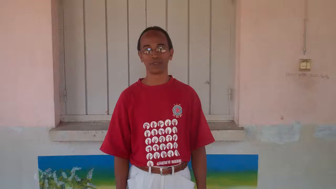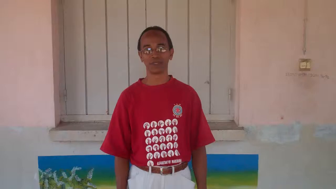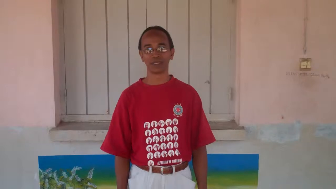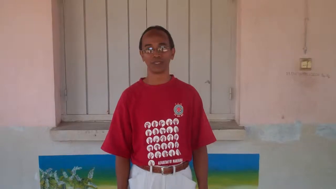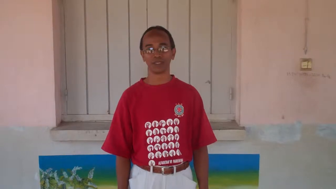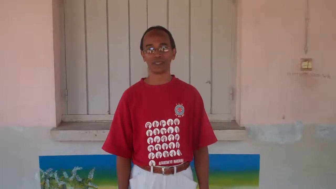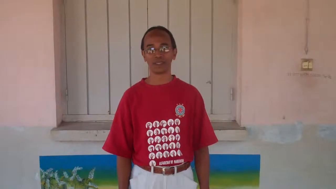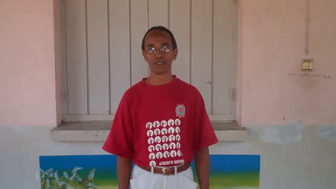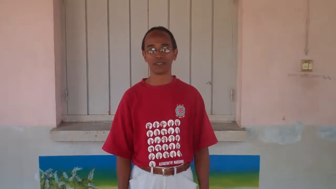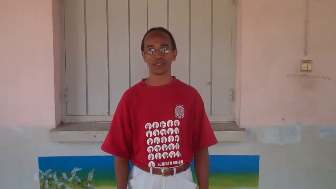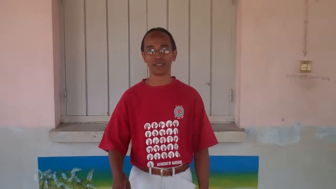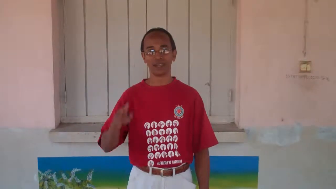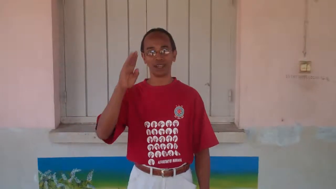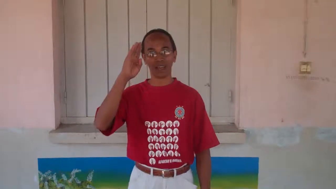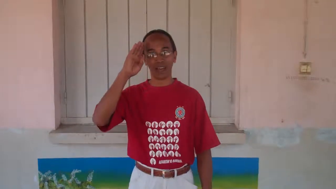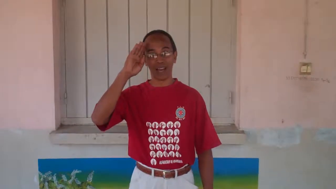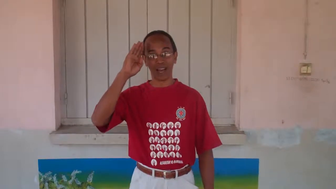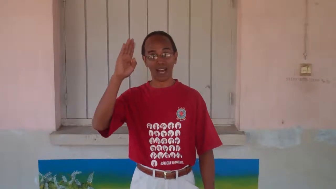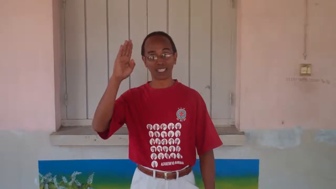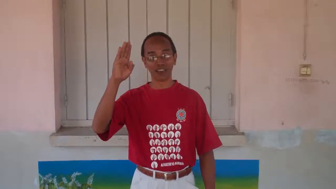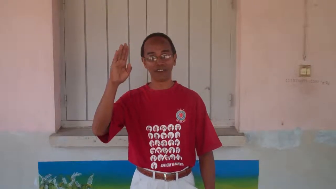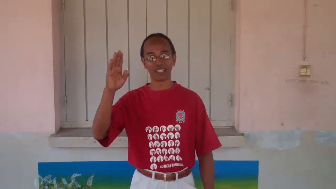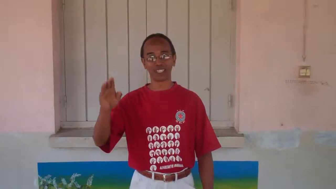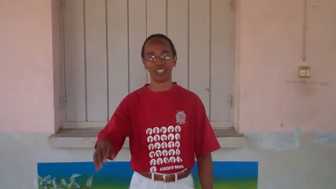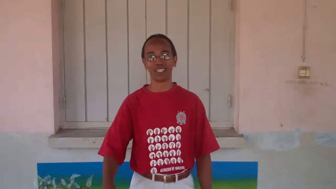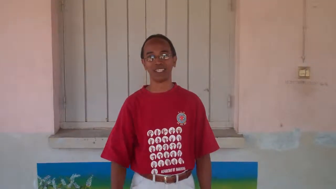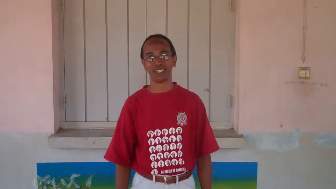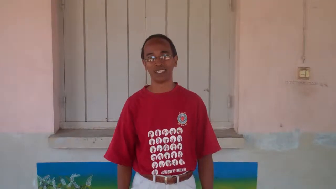azafady